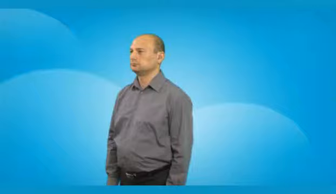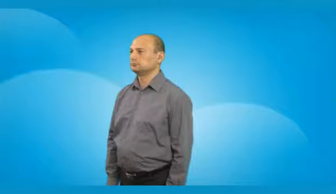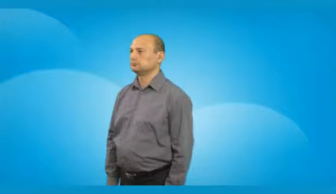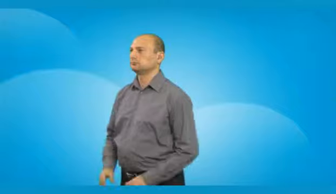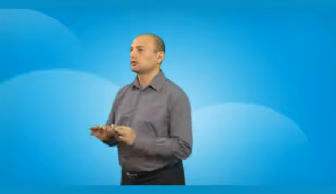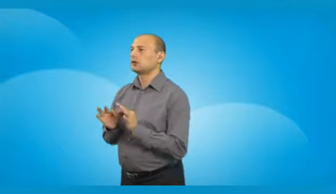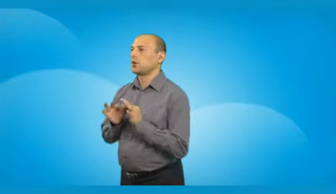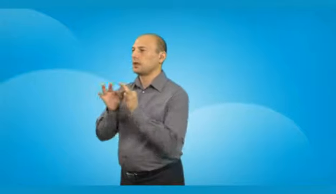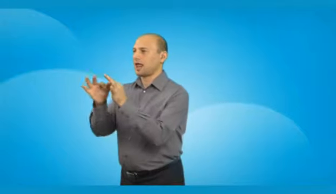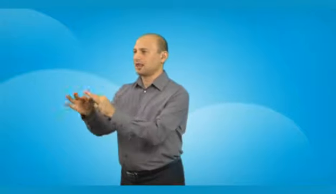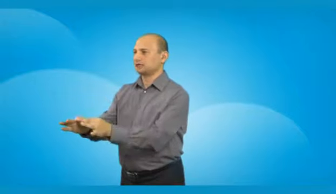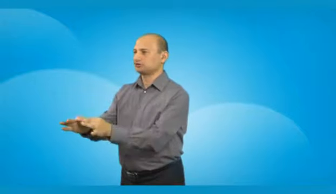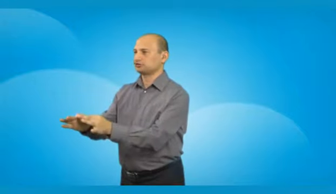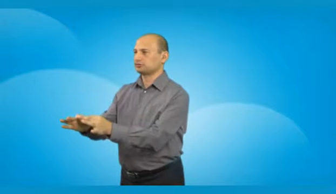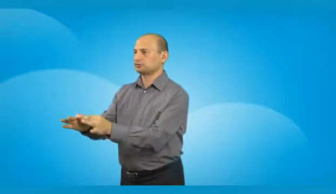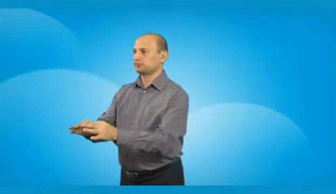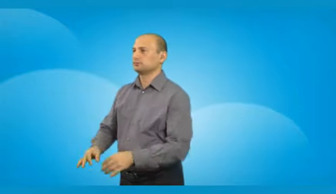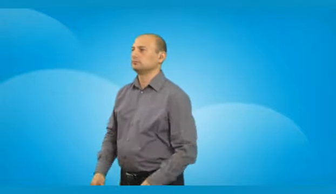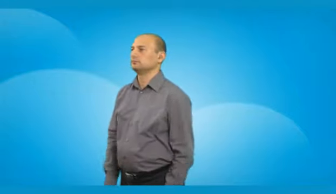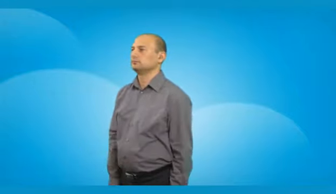Lojális